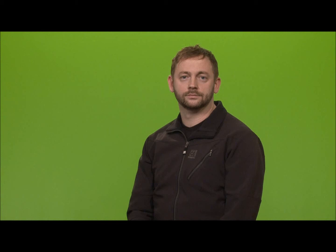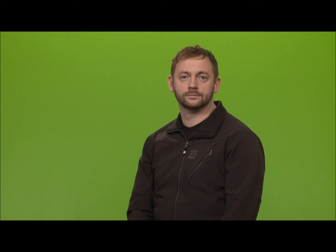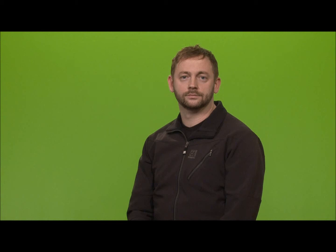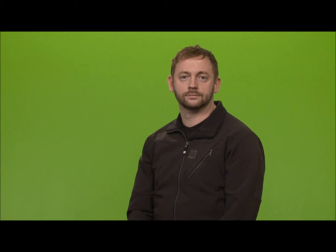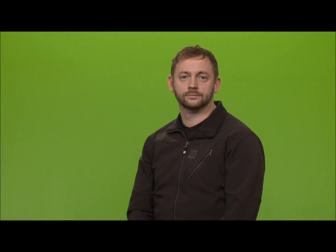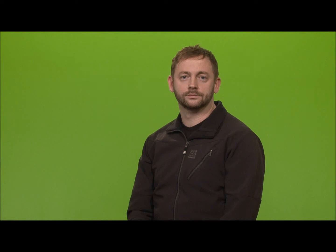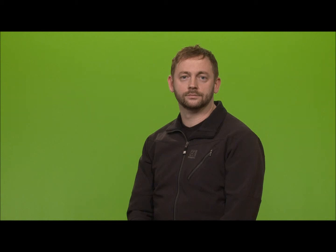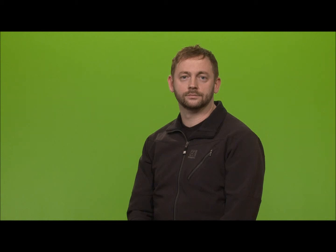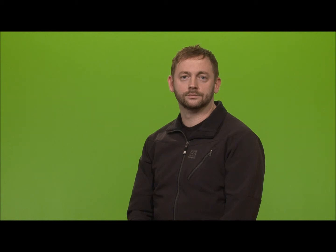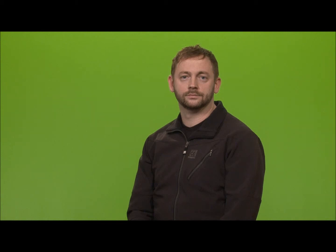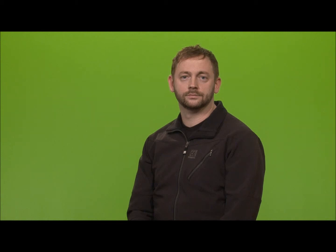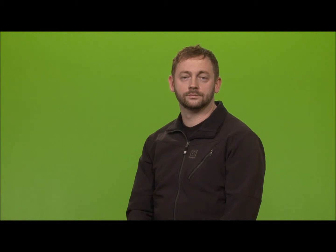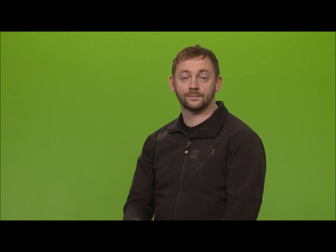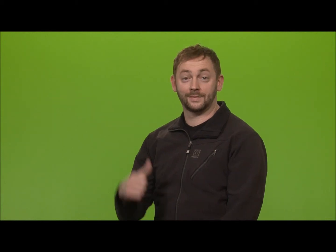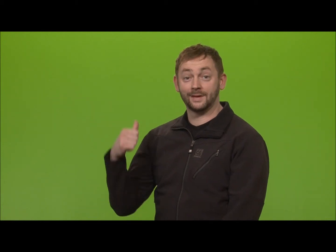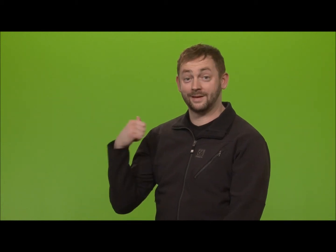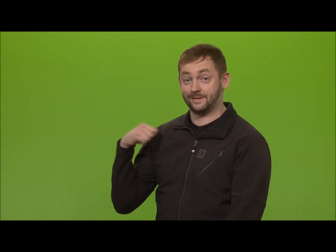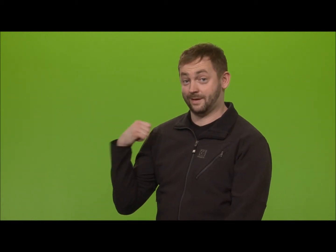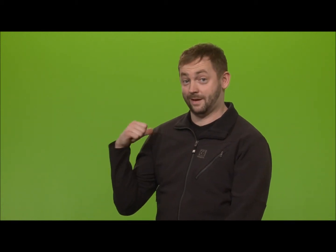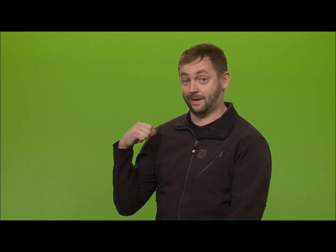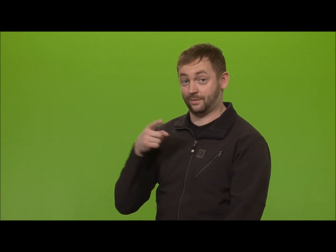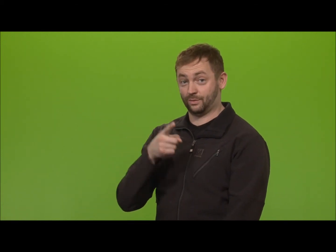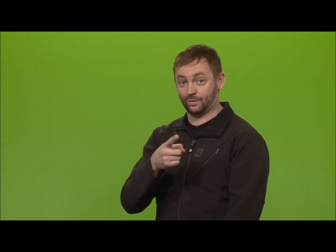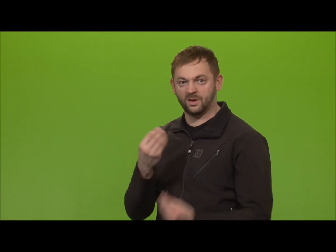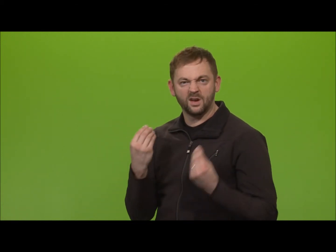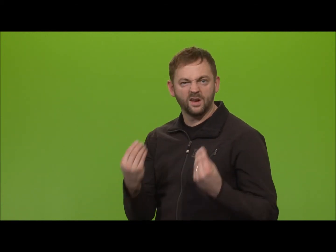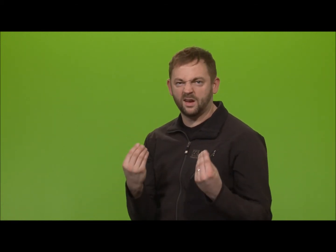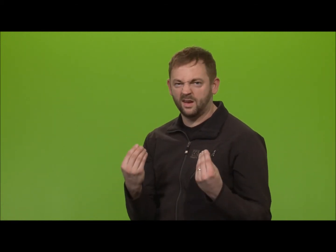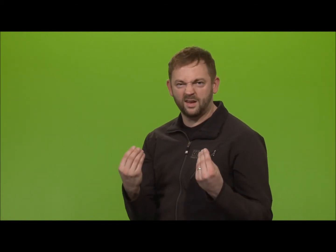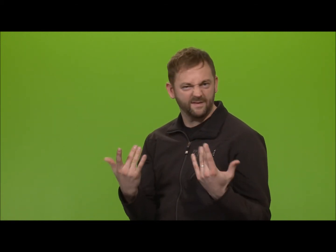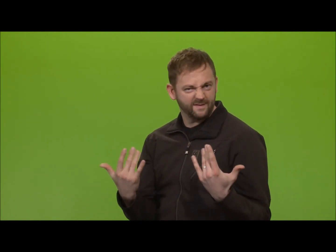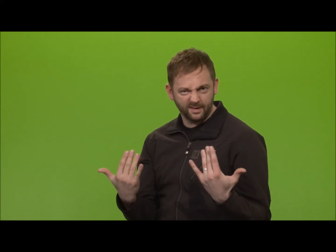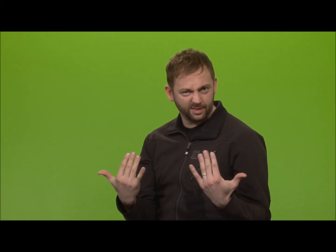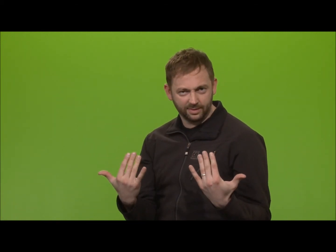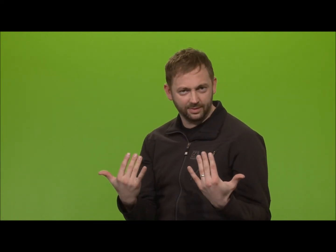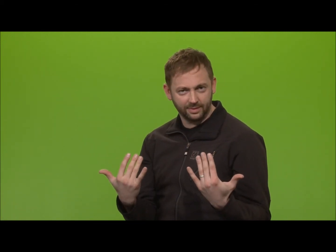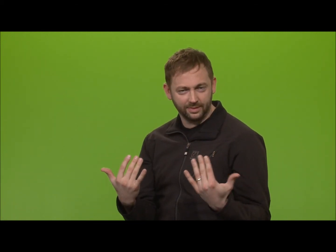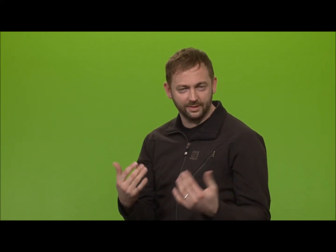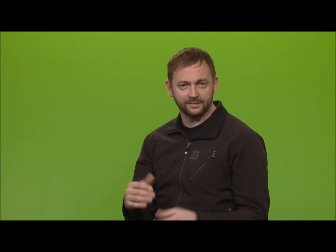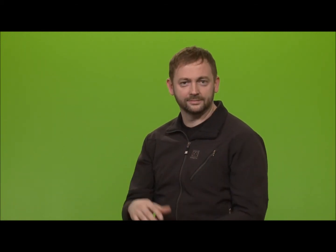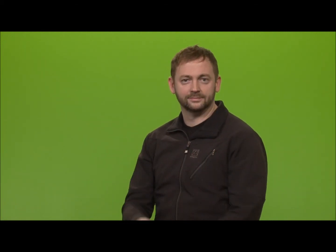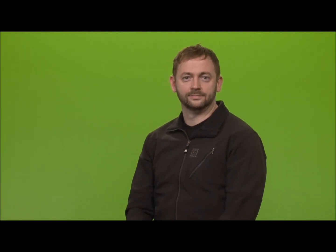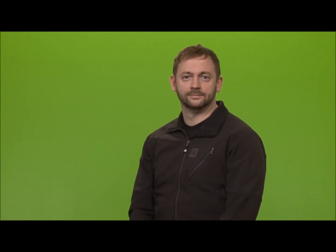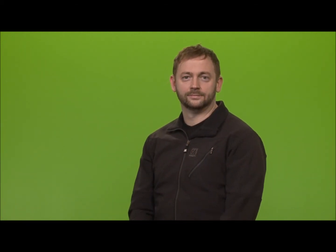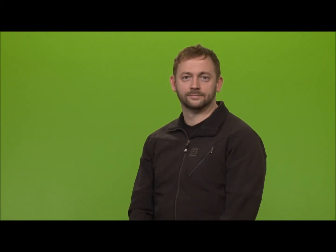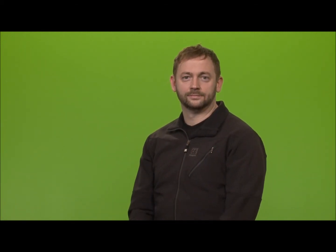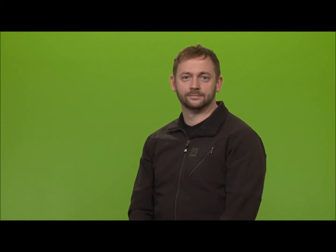Gera